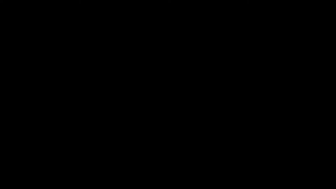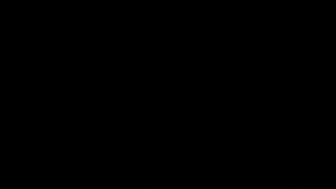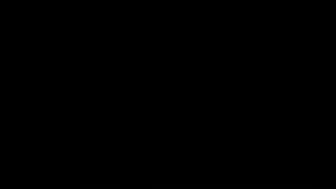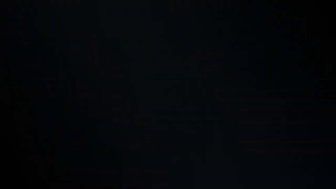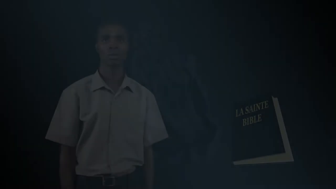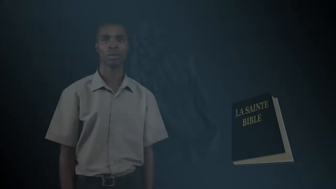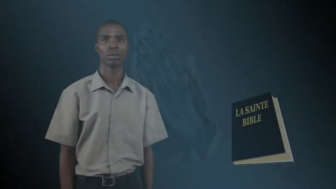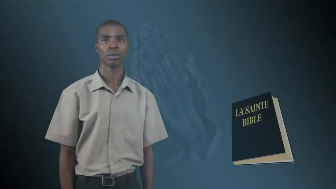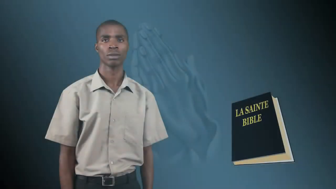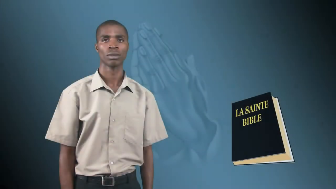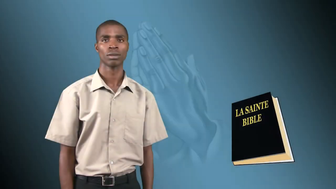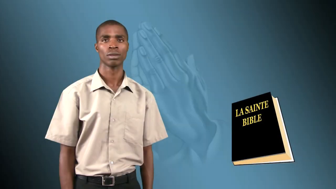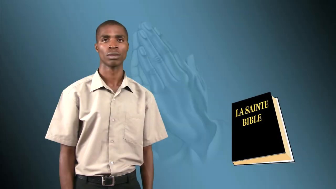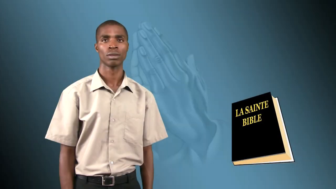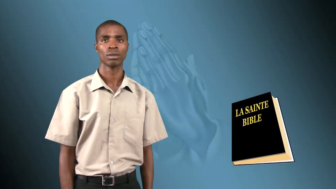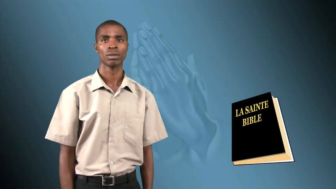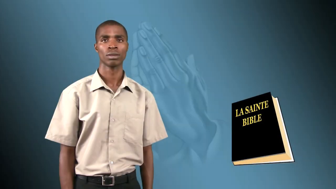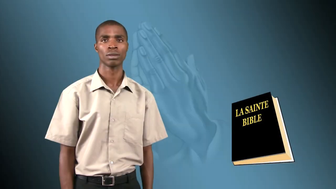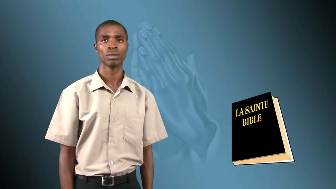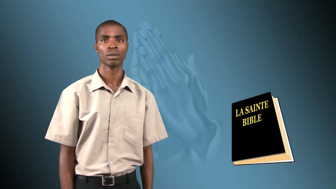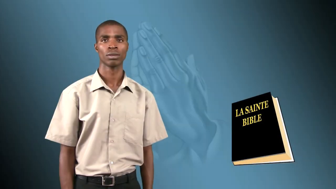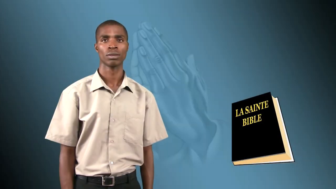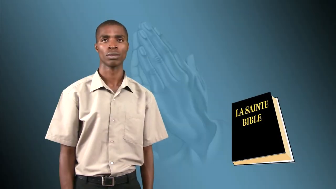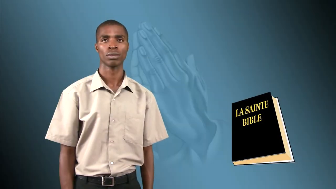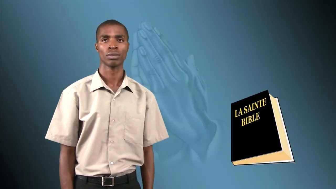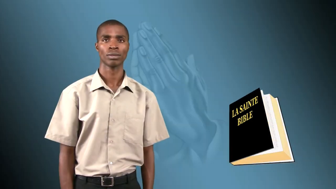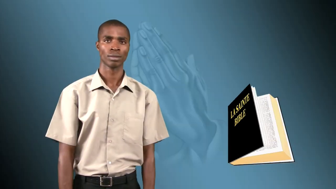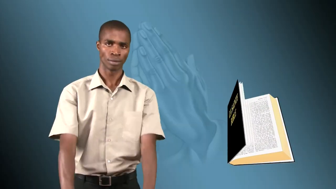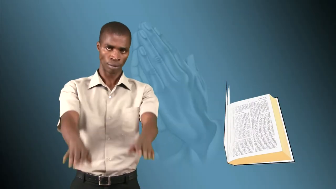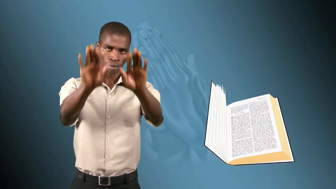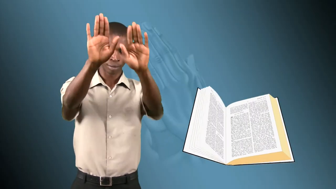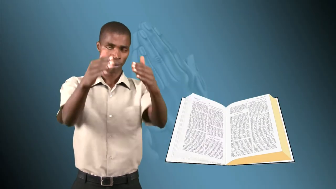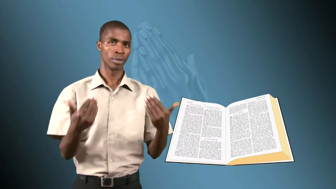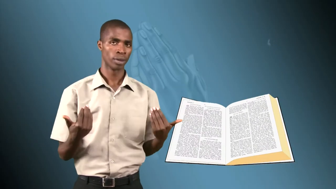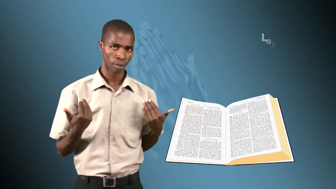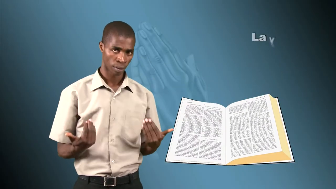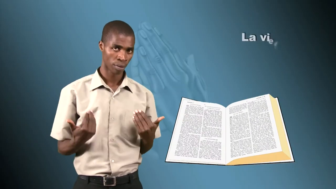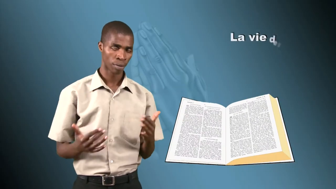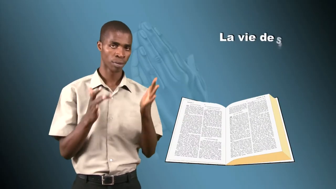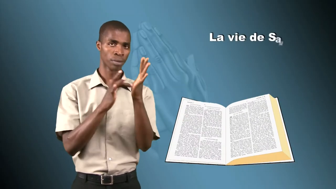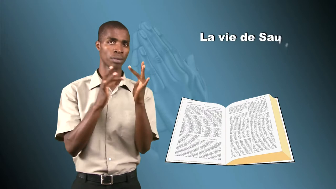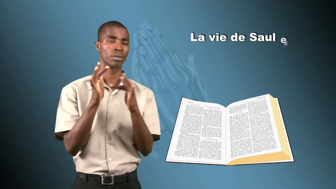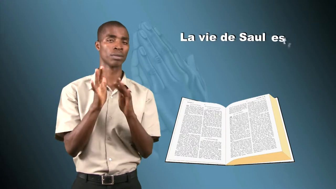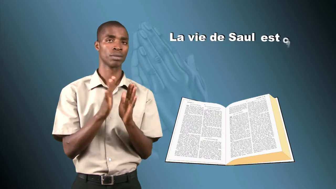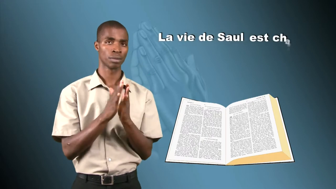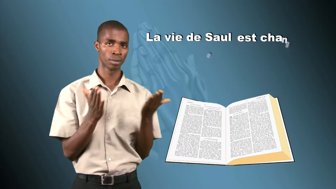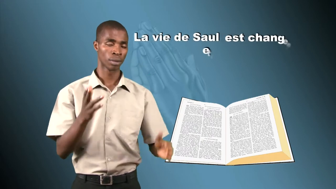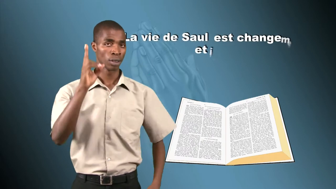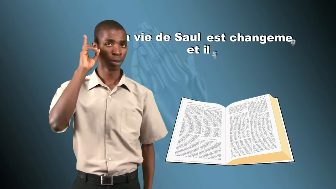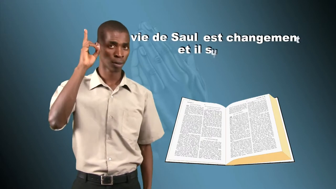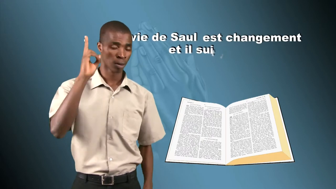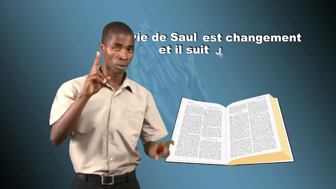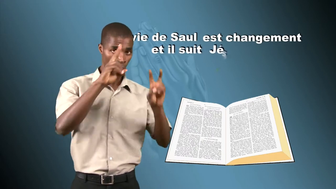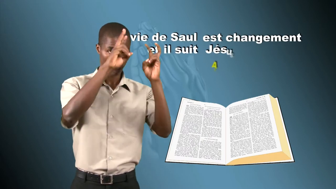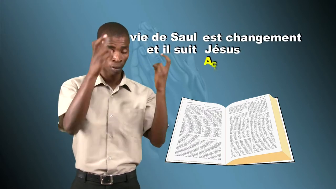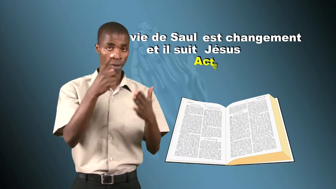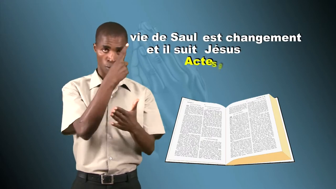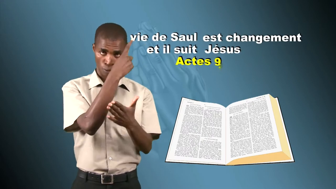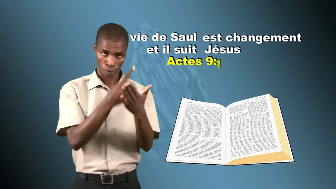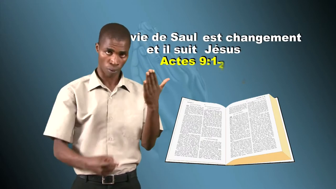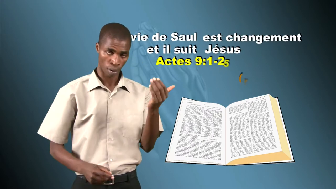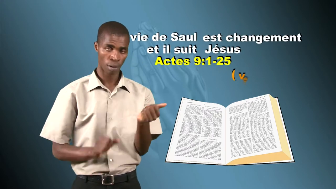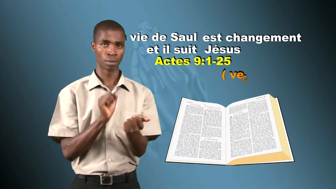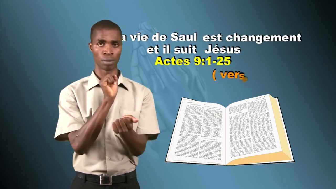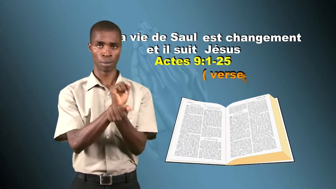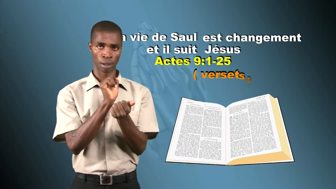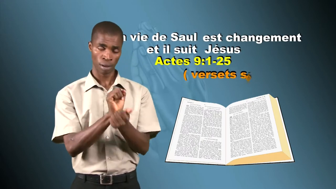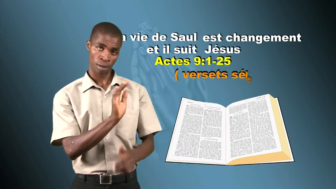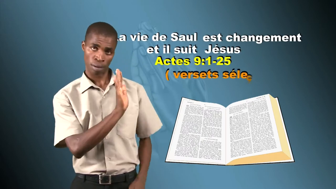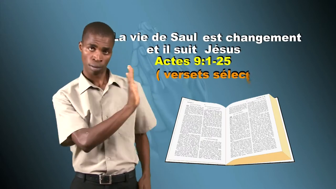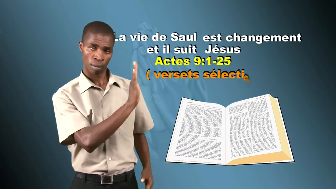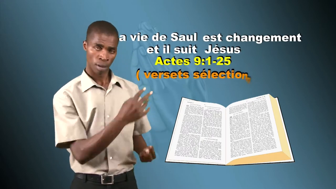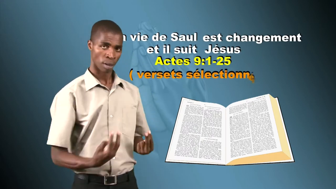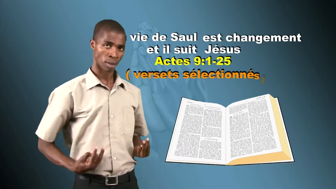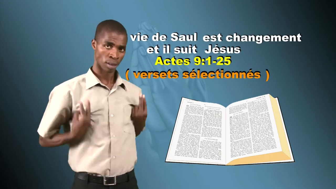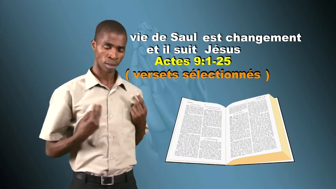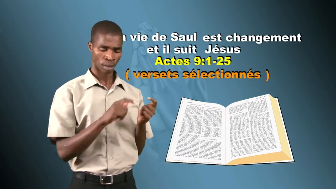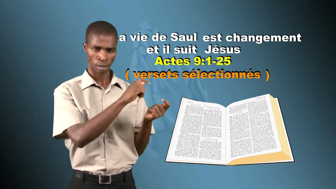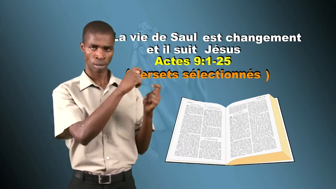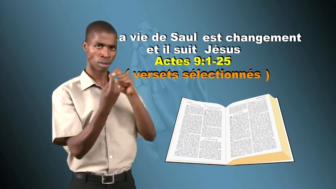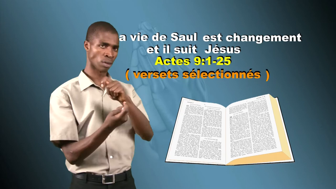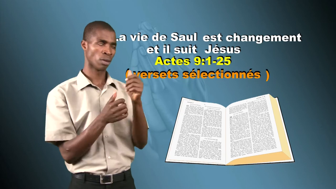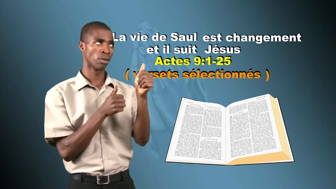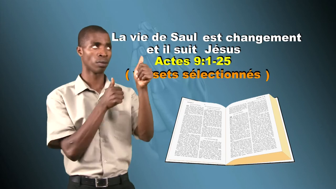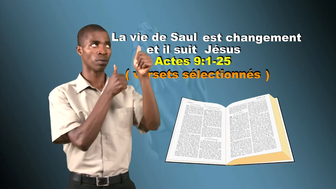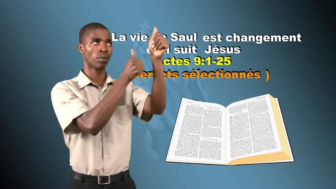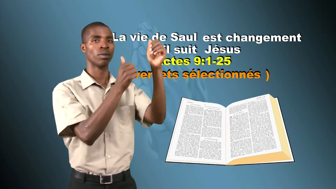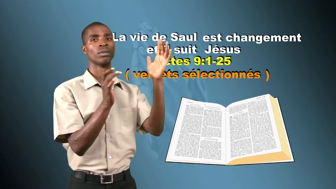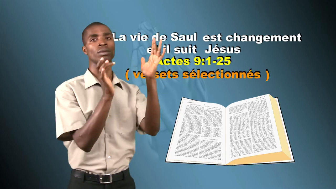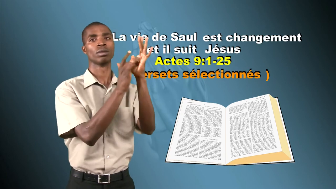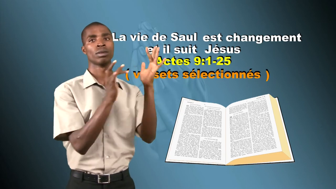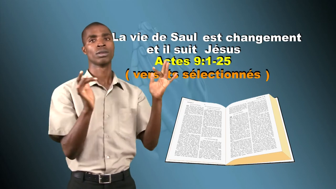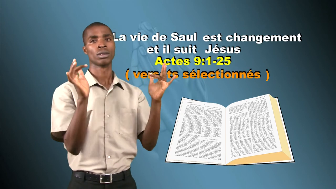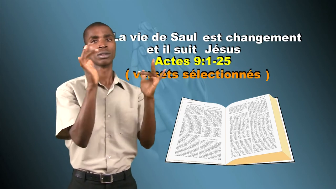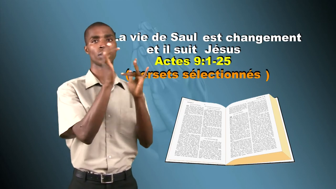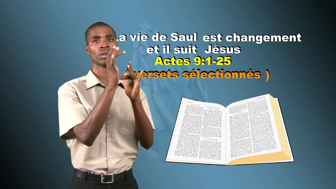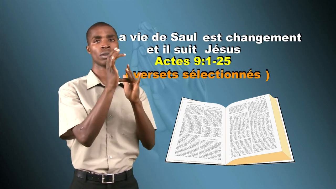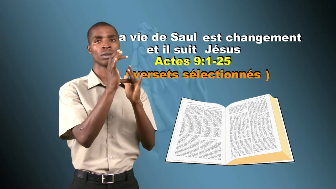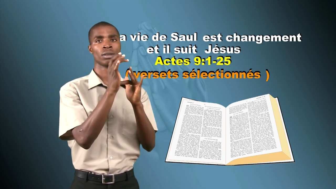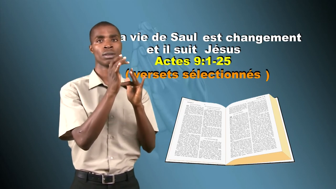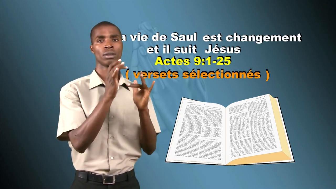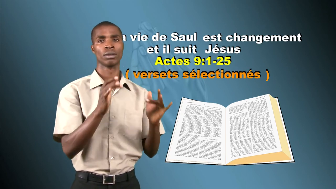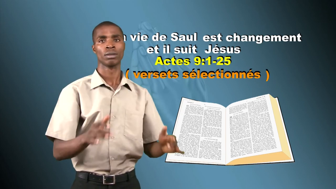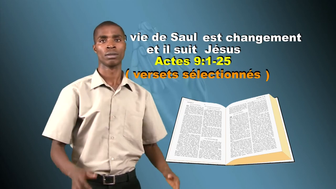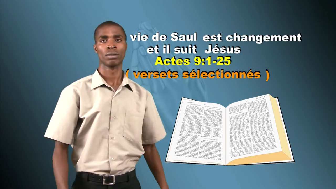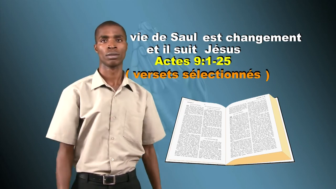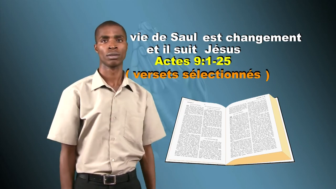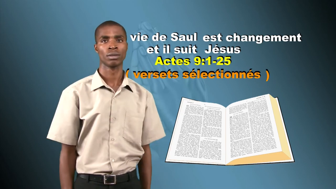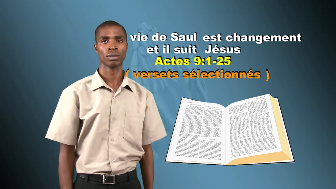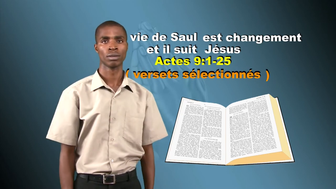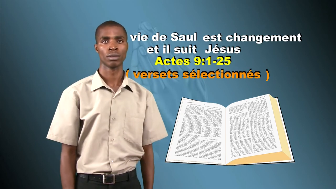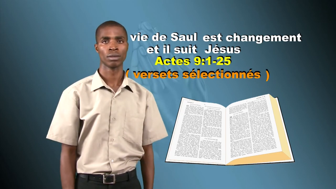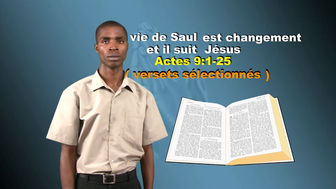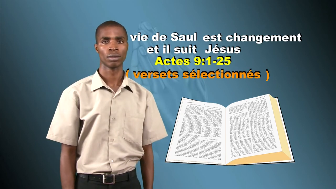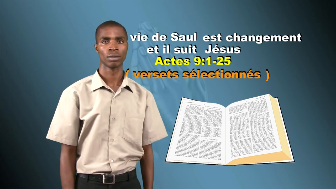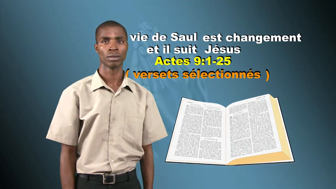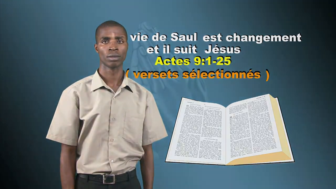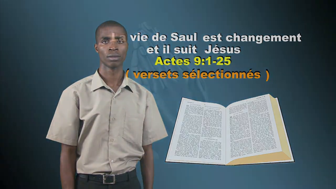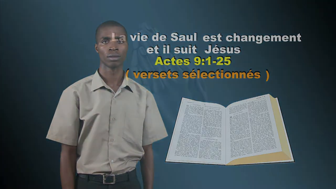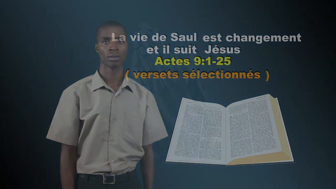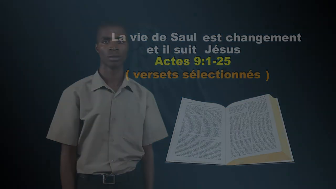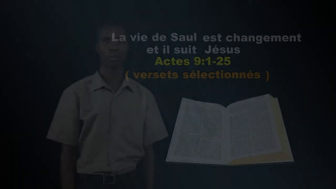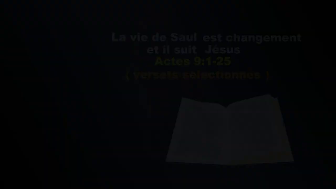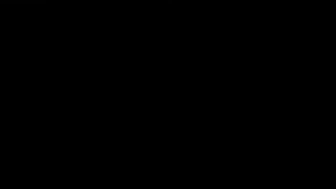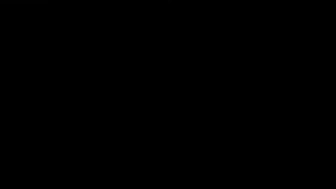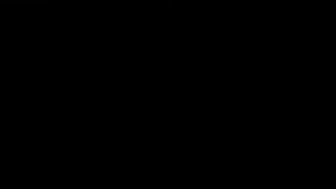La vie de Saul est changement et il suit Jésus